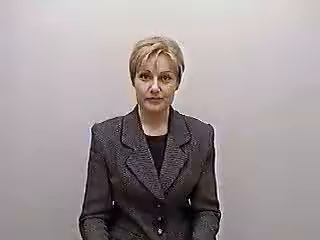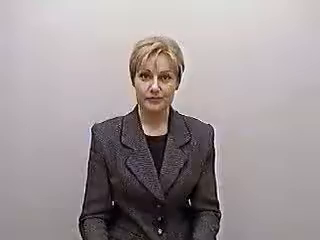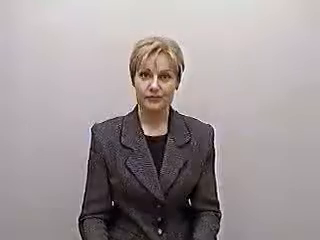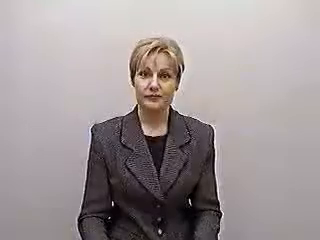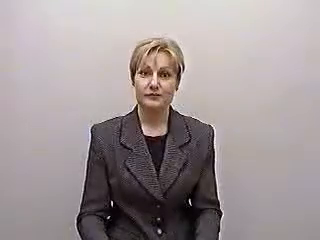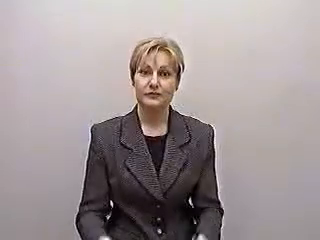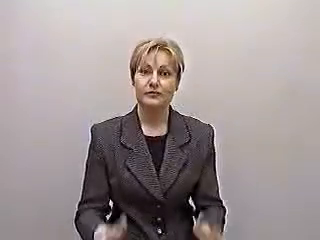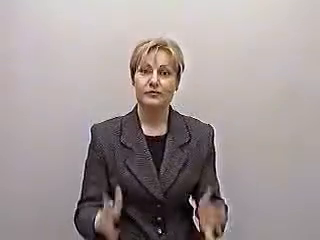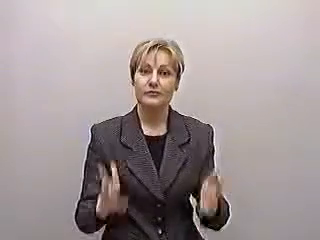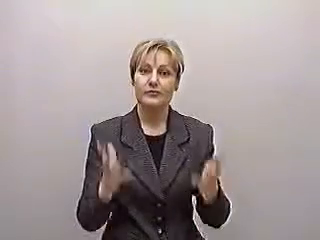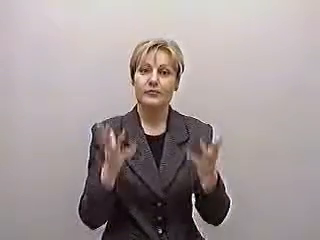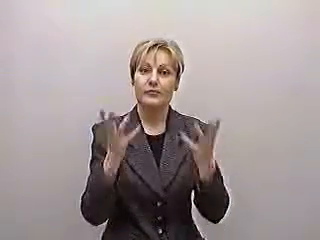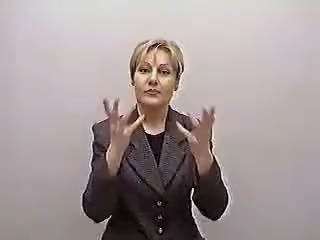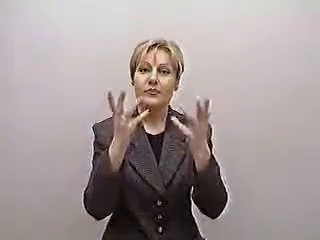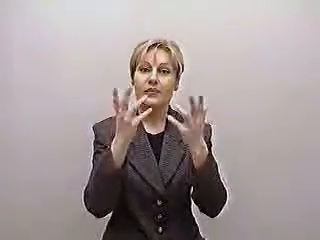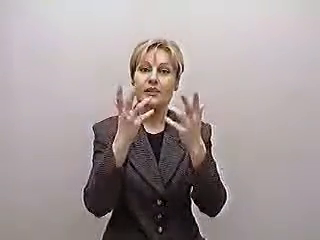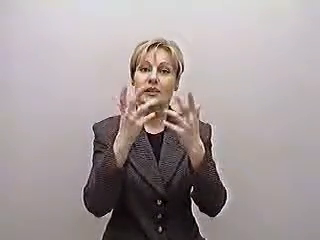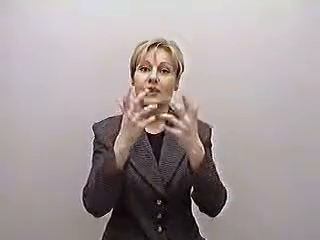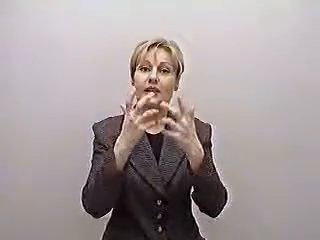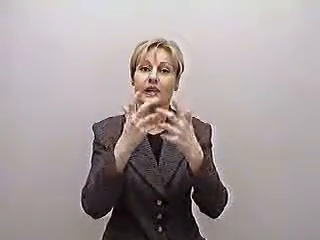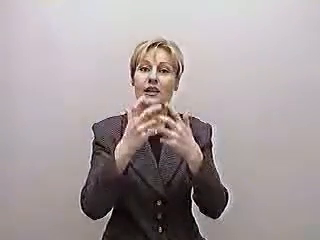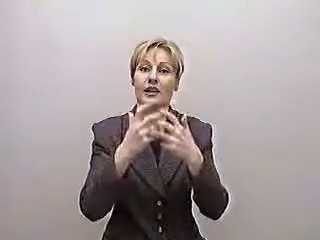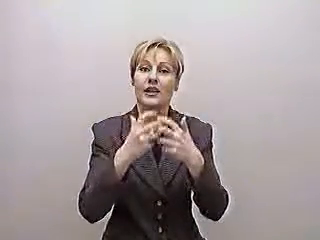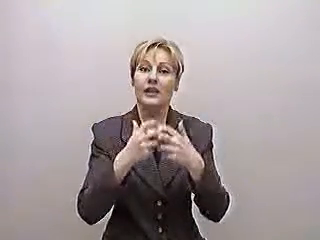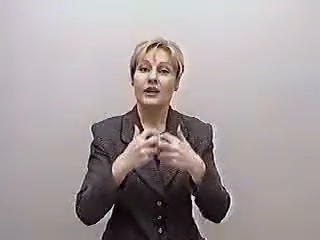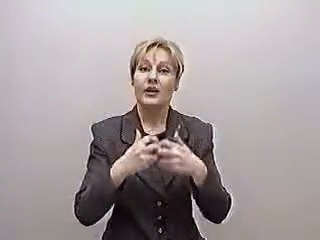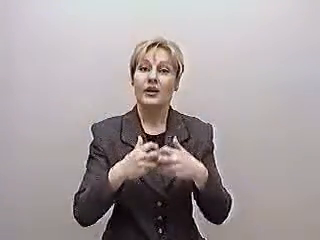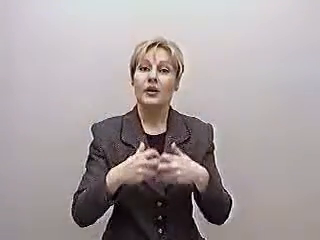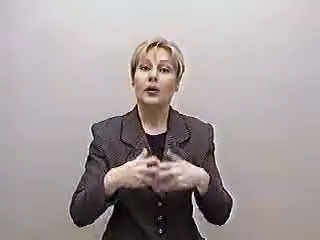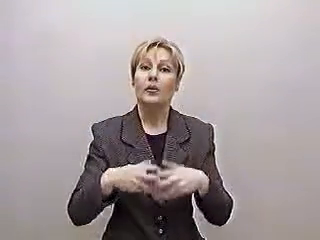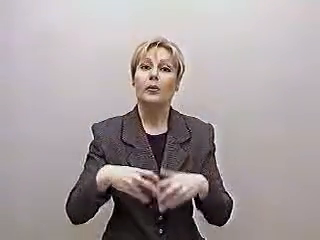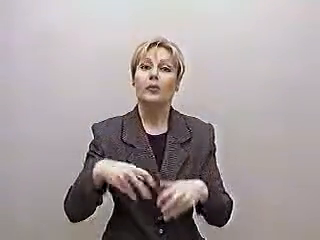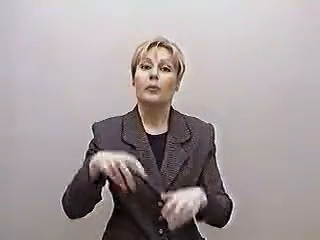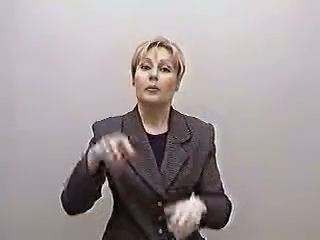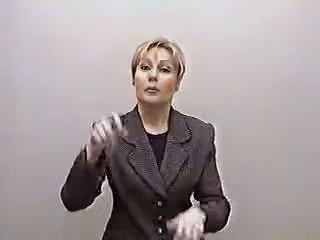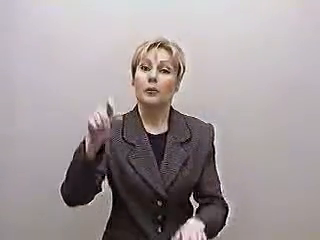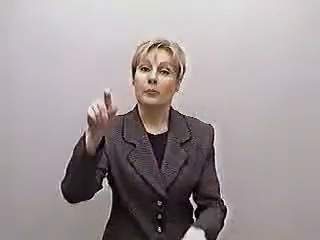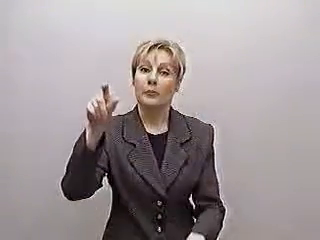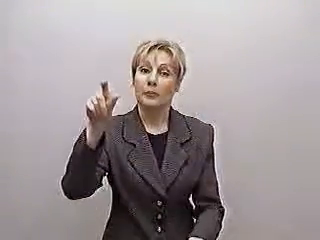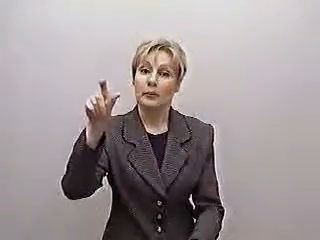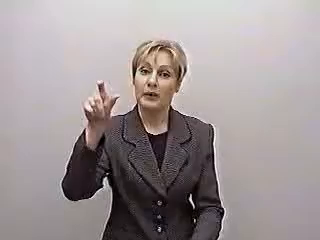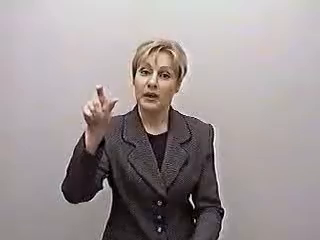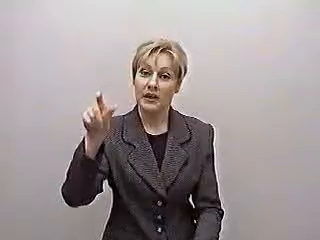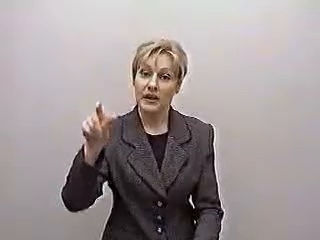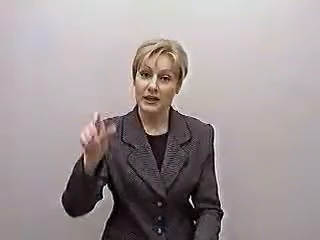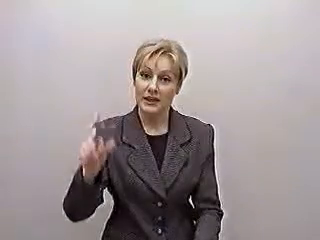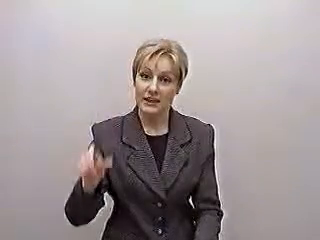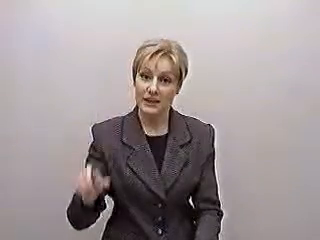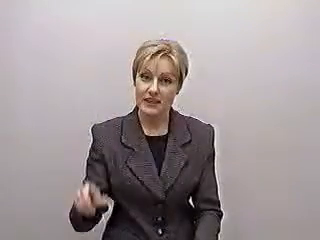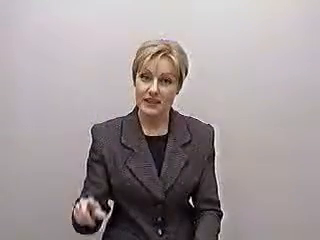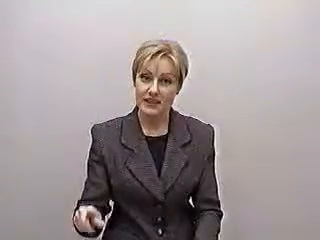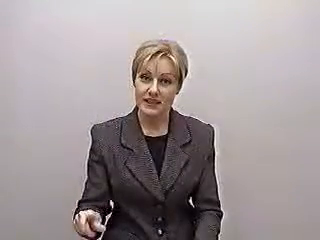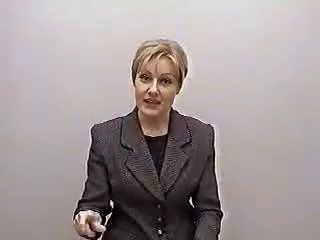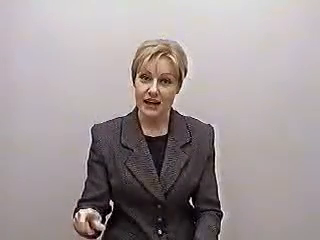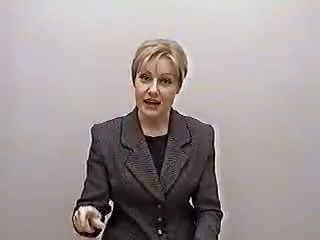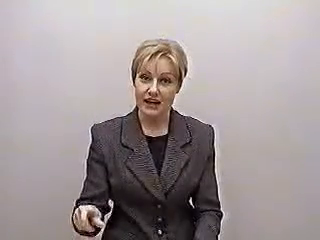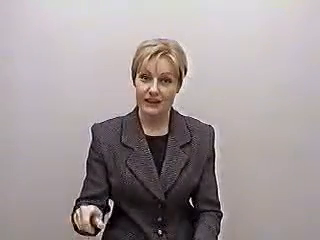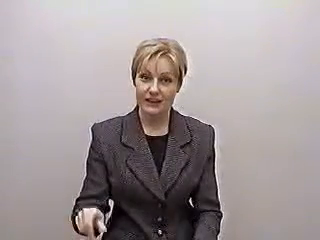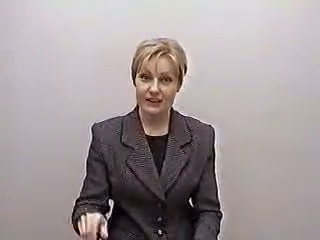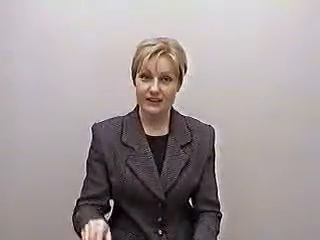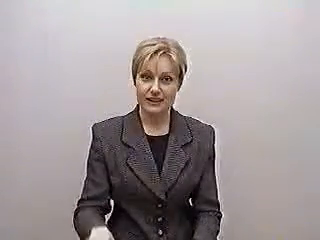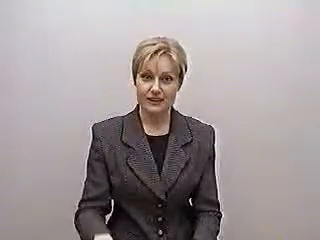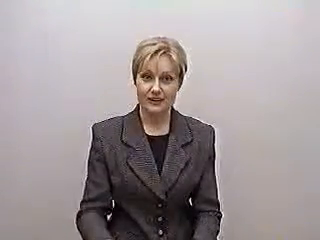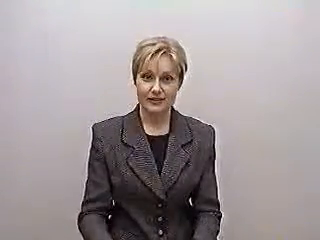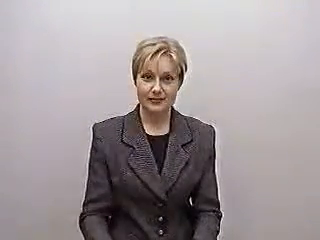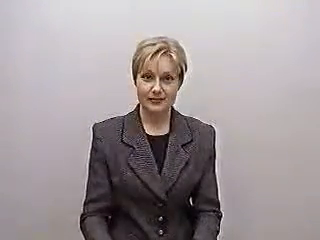механизатор